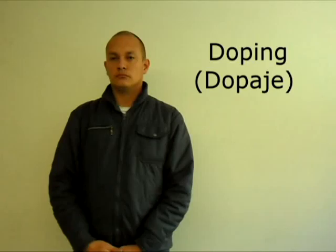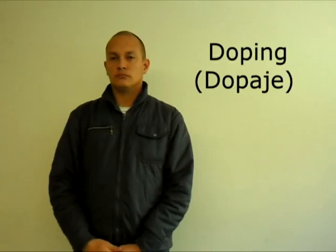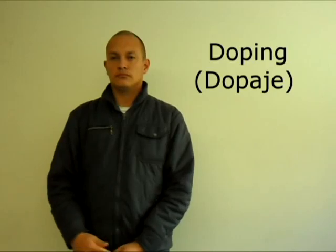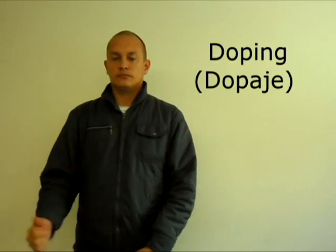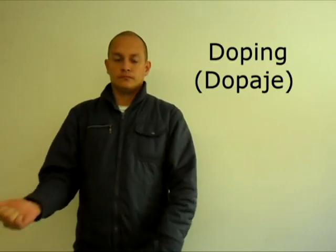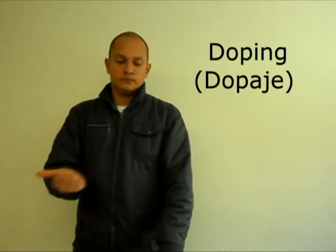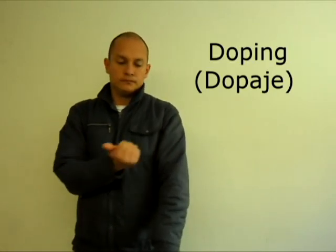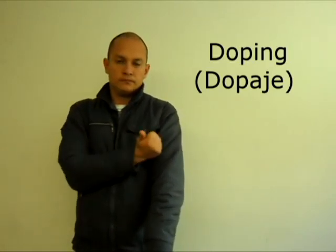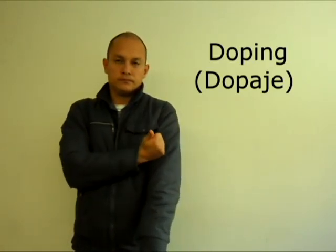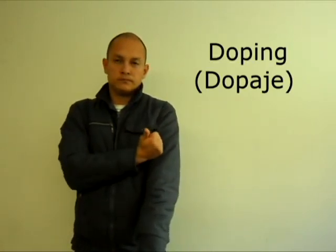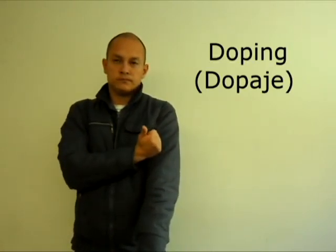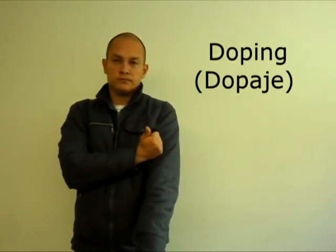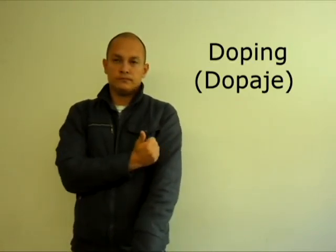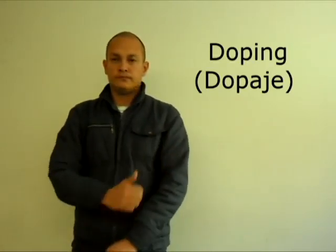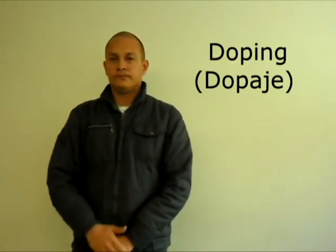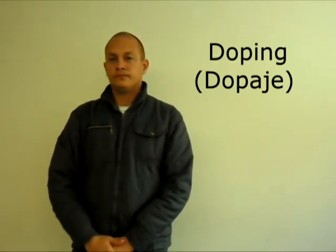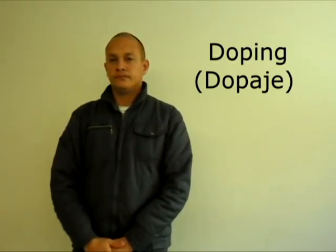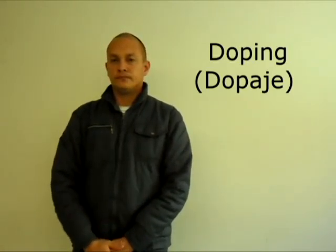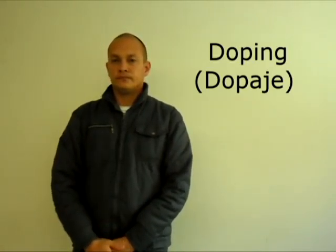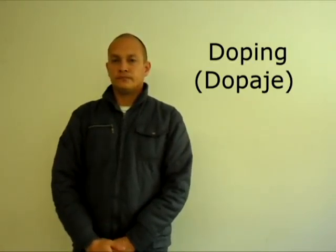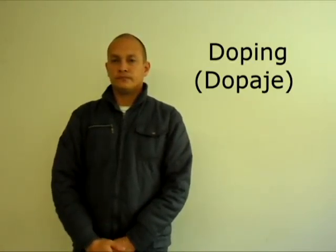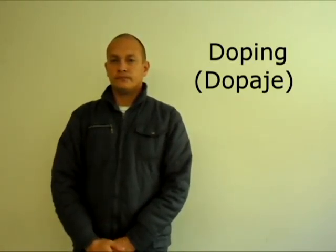Doping